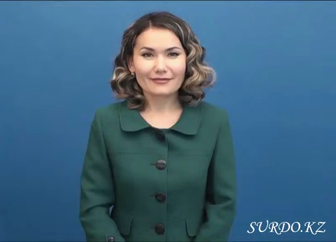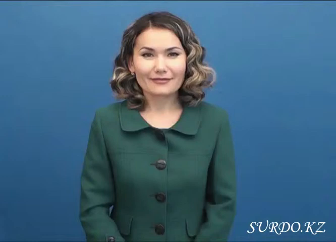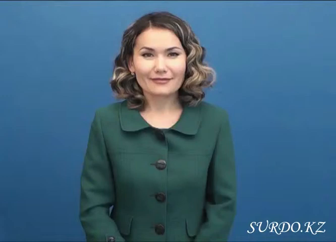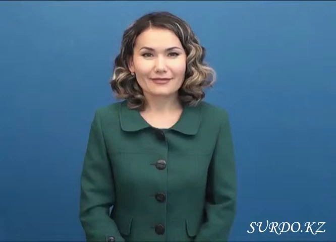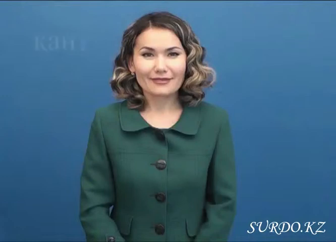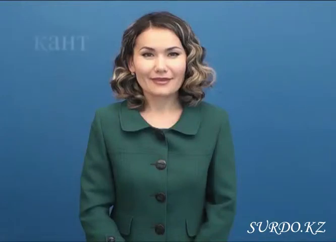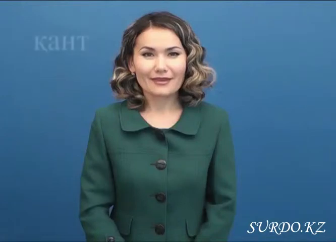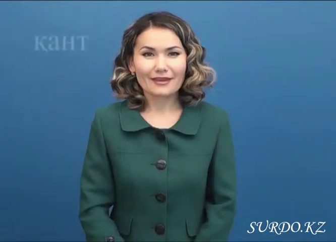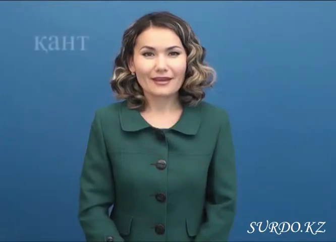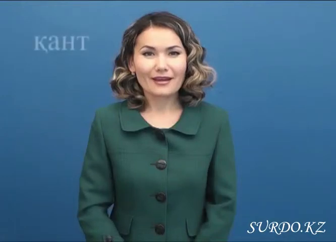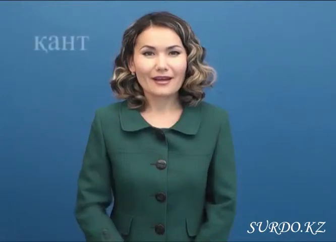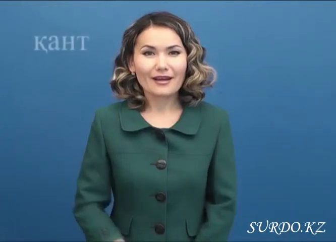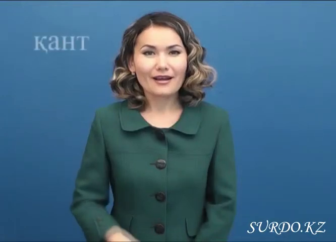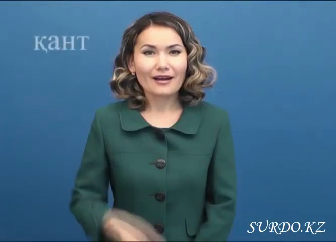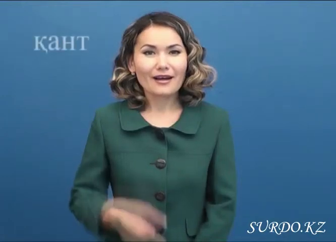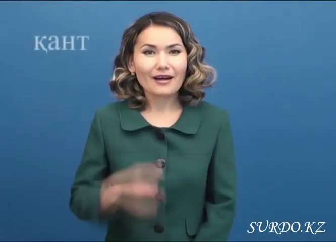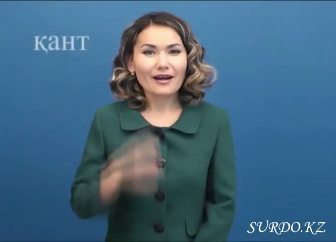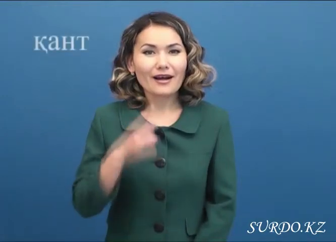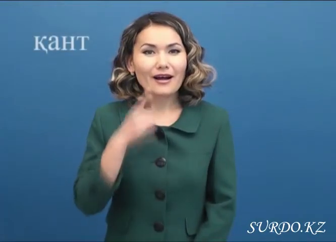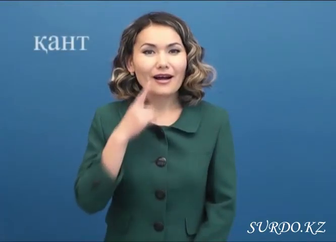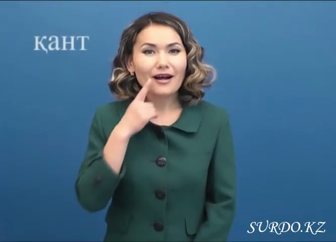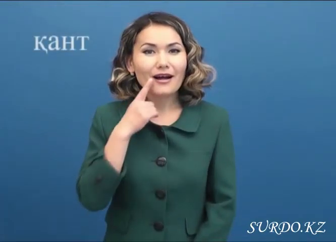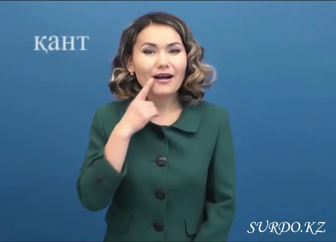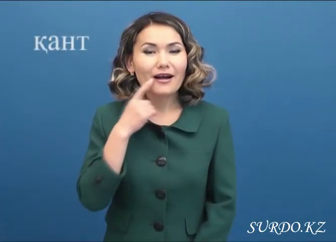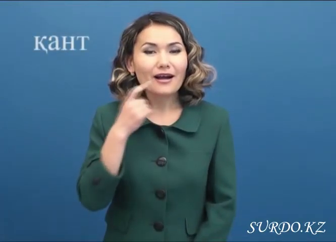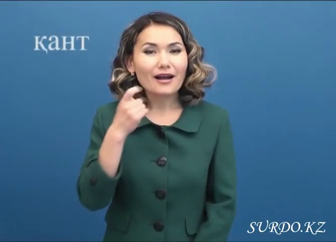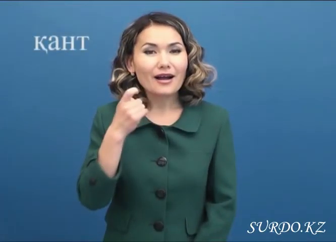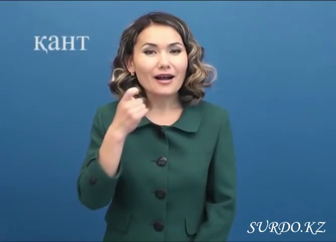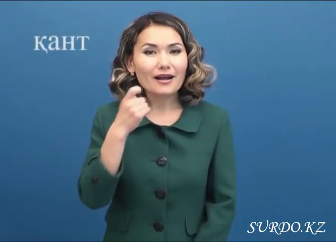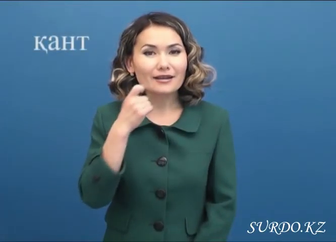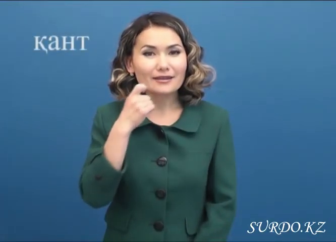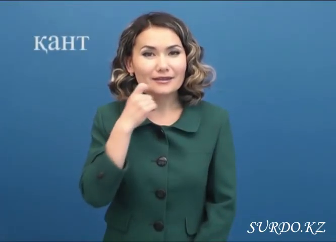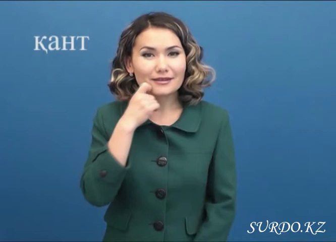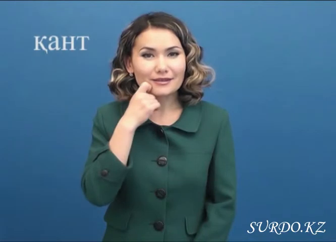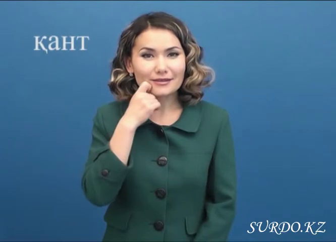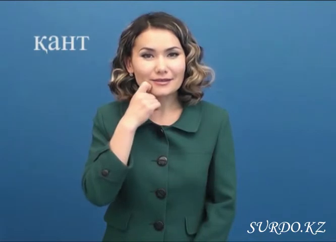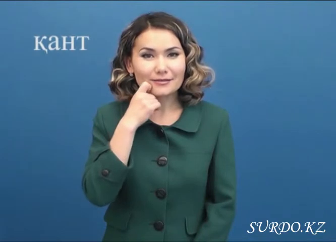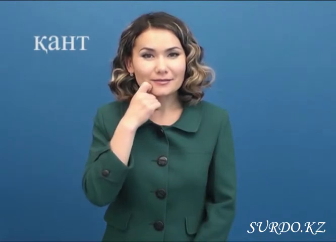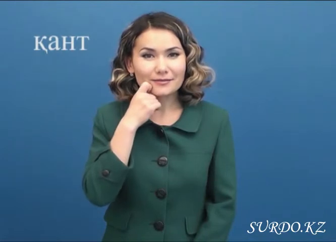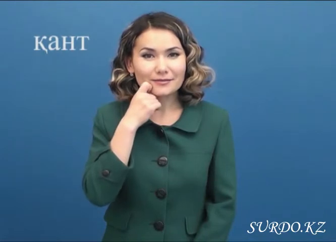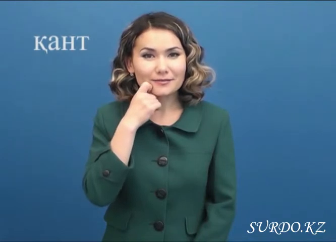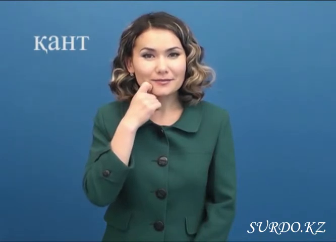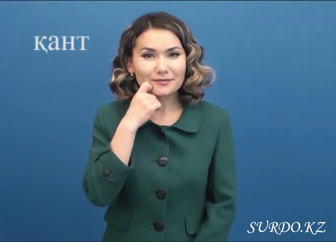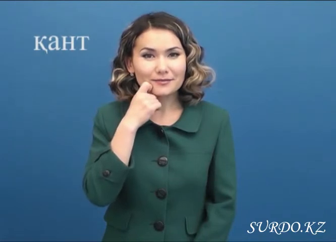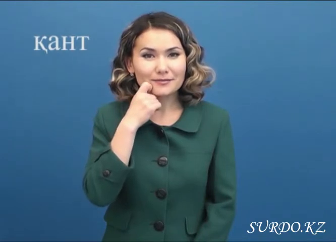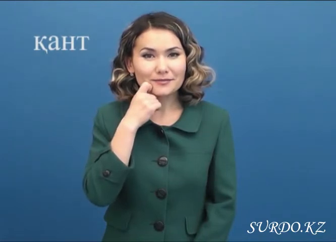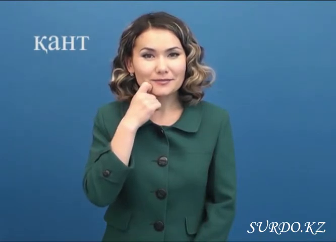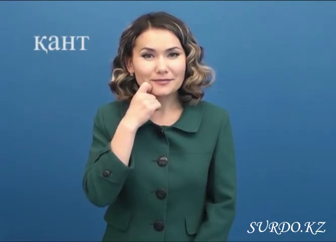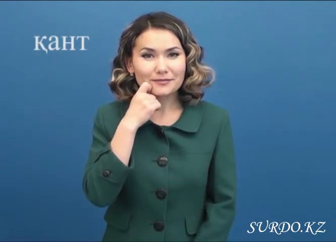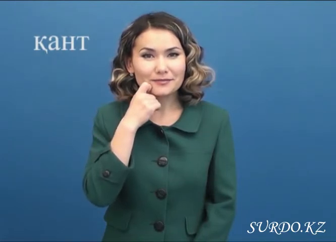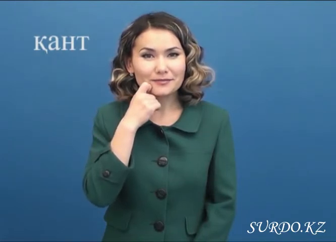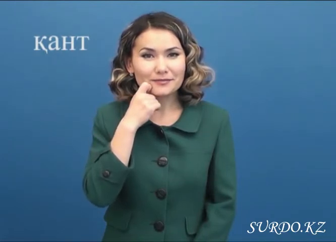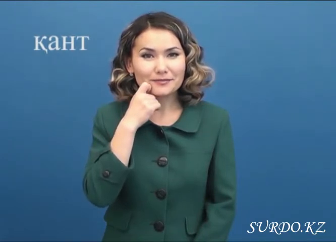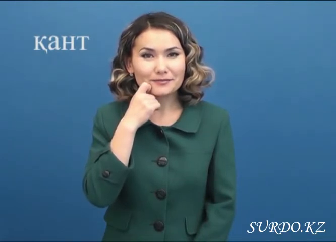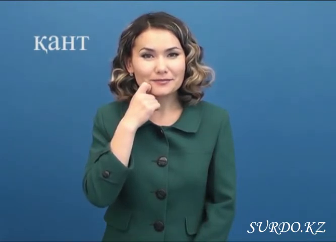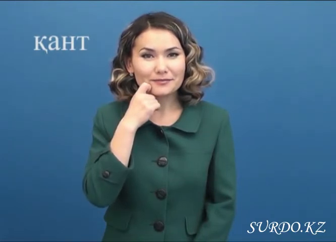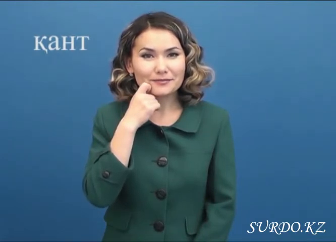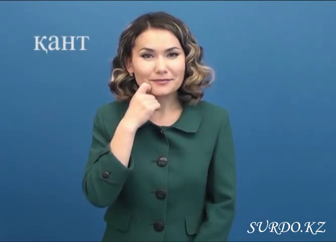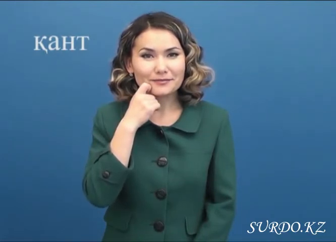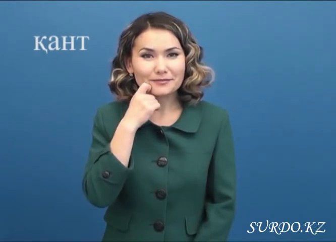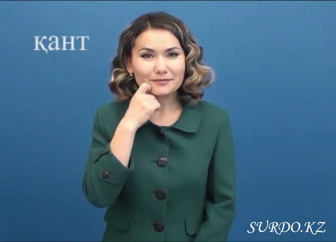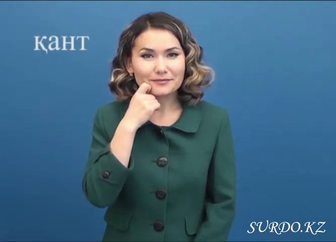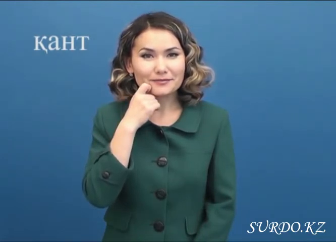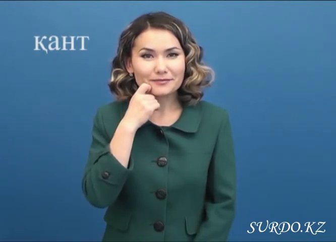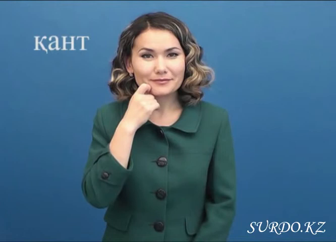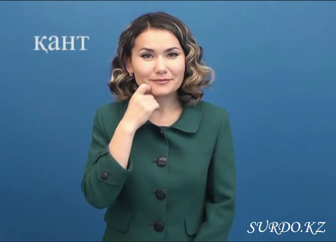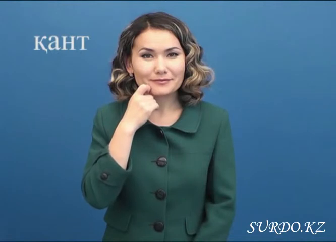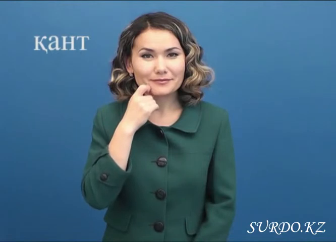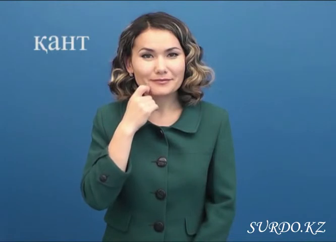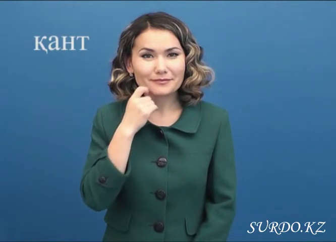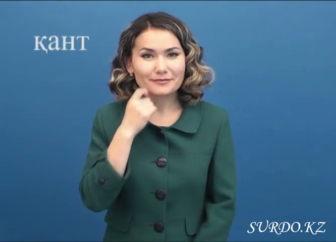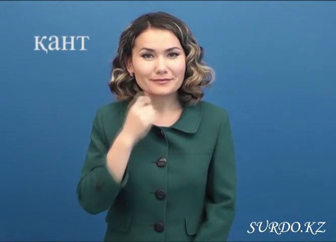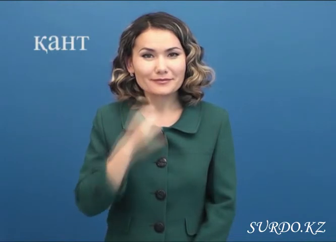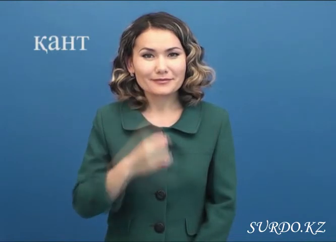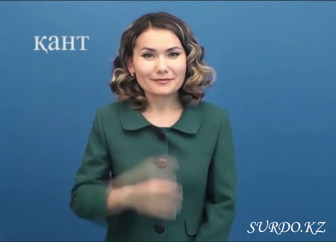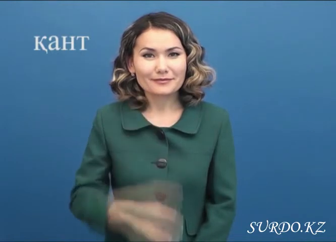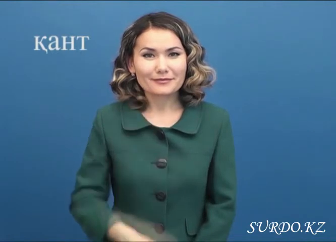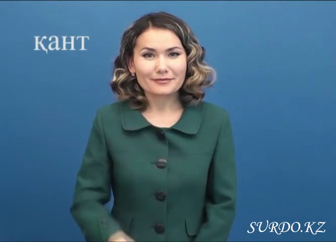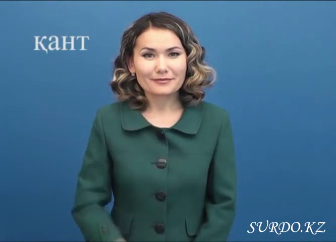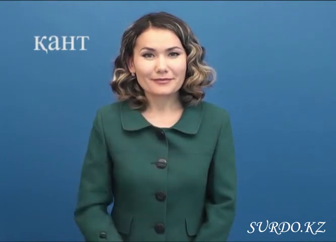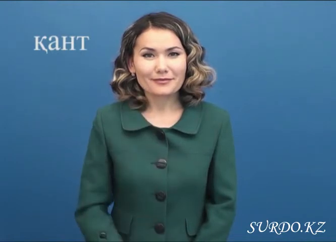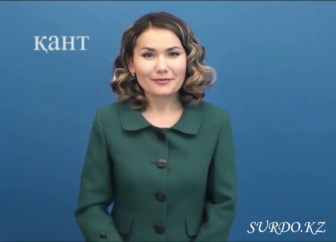Қант